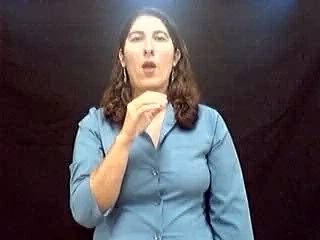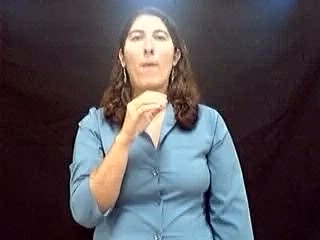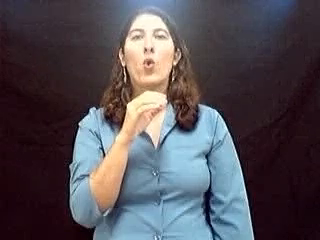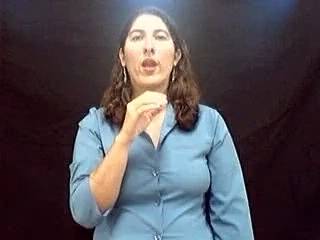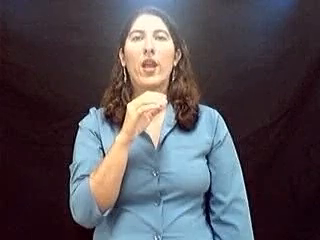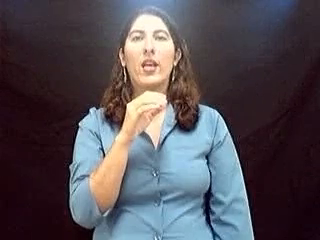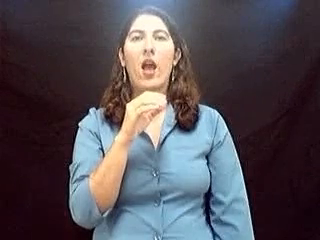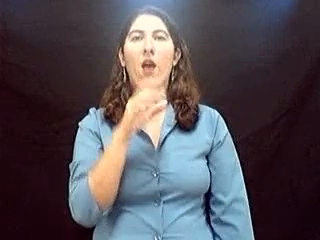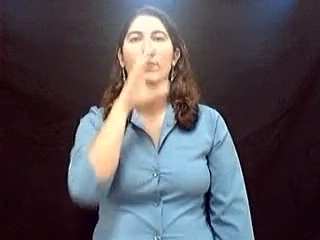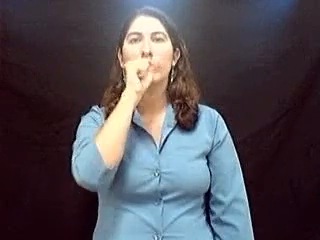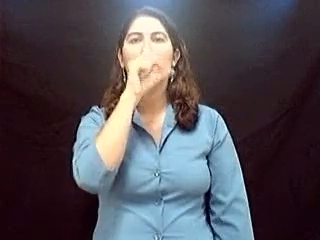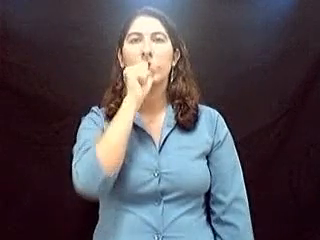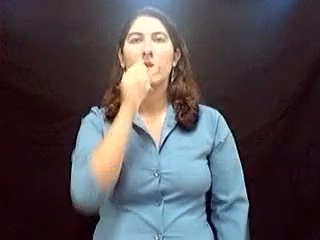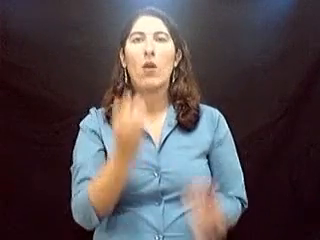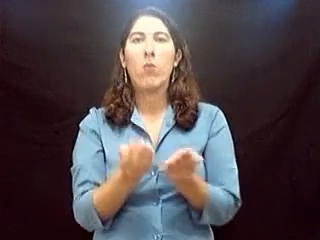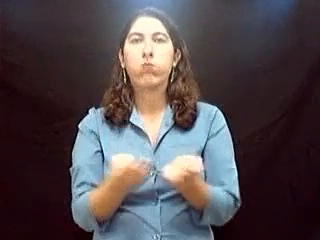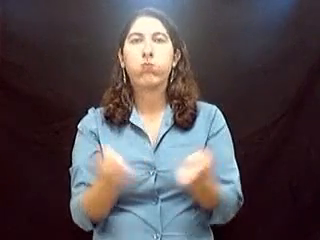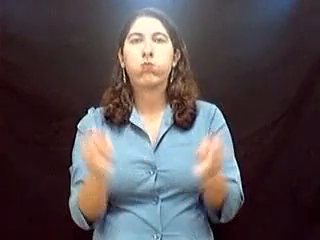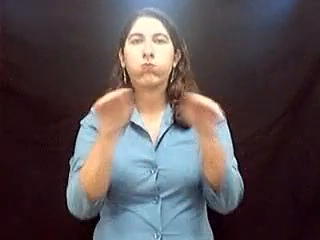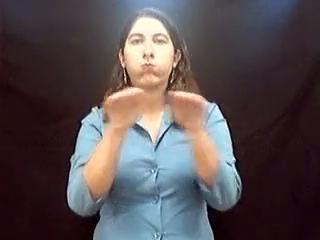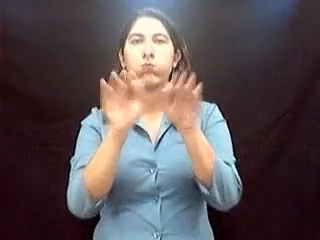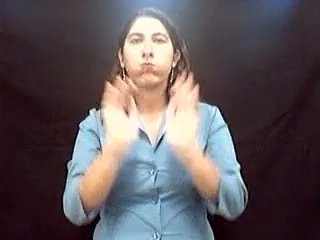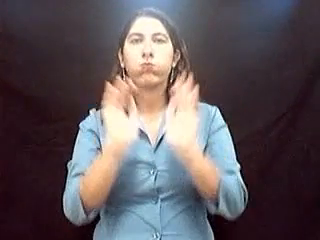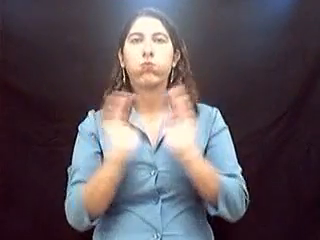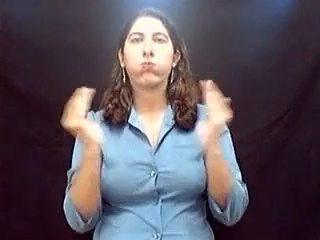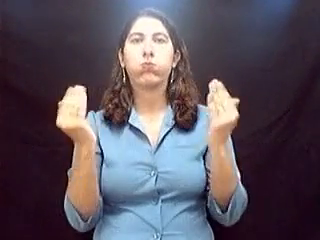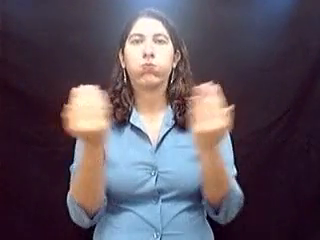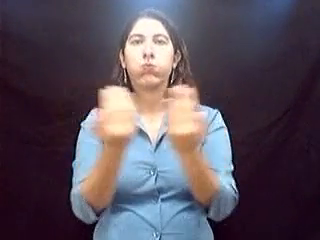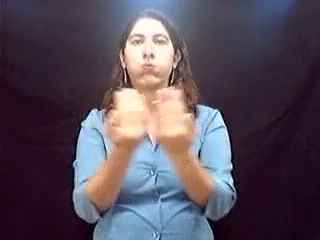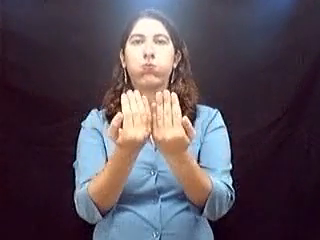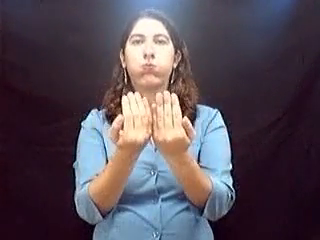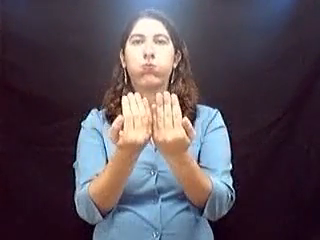moranga